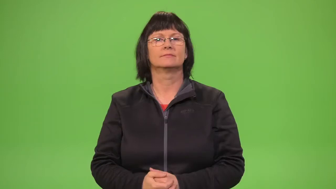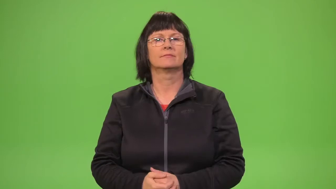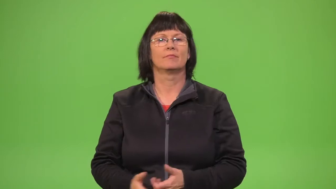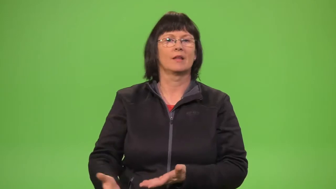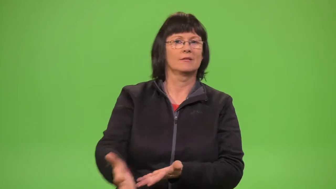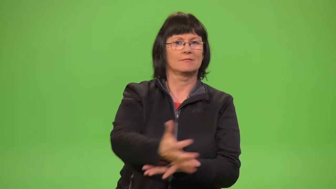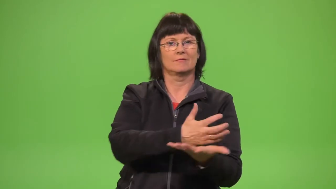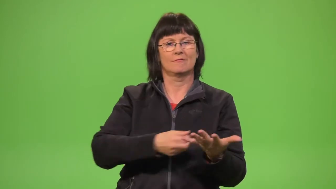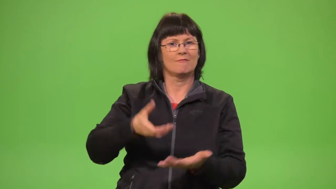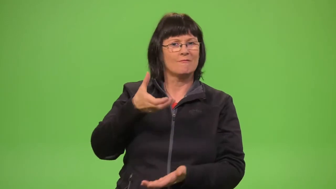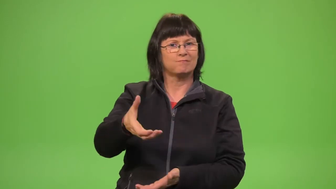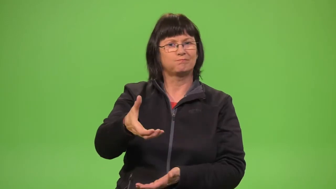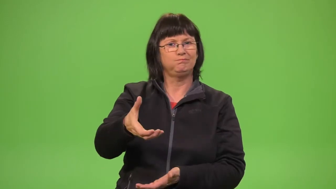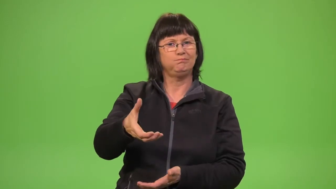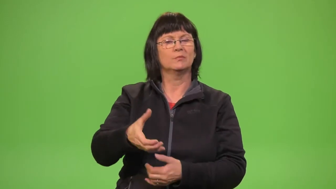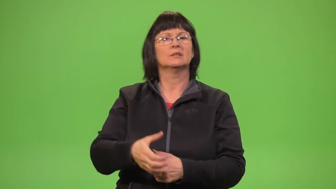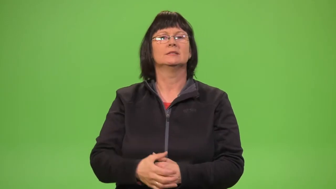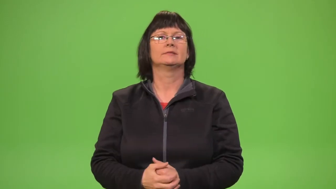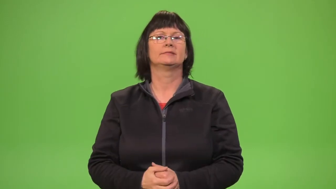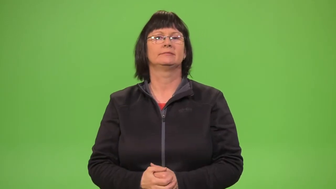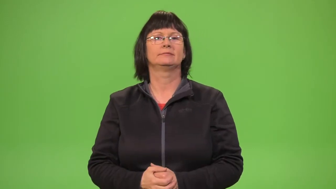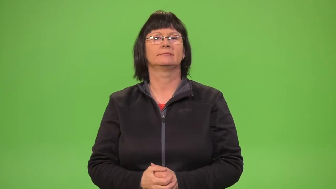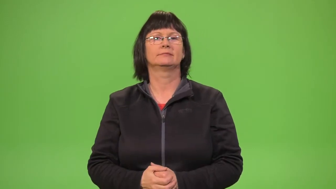Tekjuafkoma